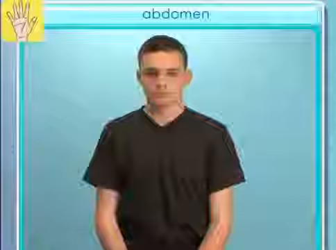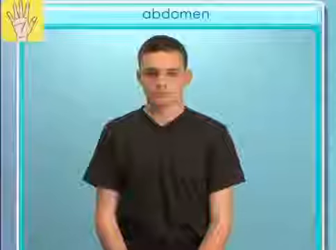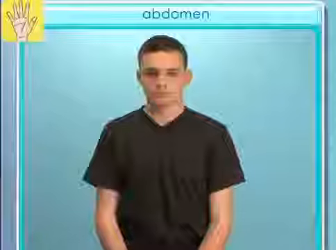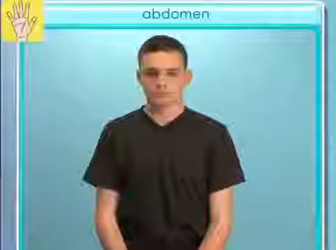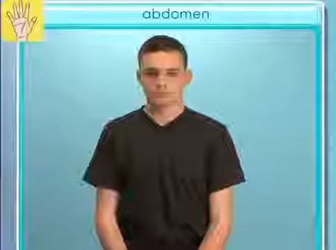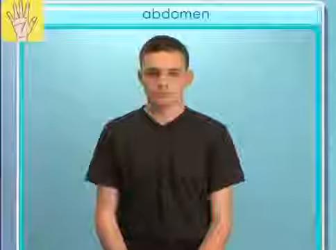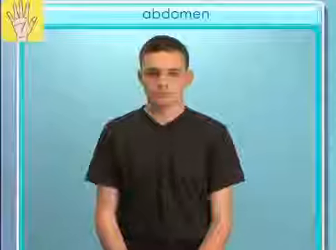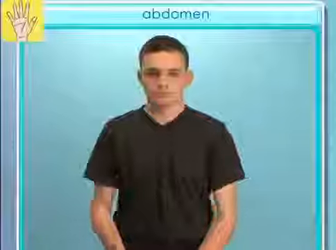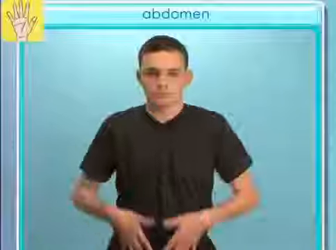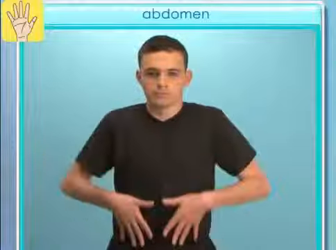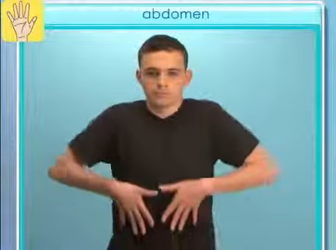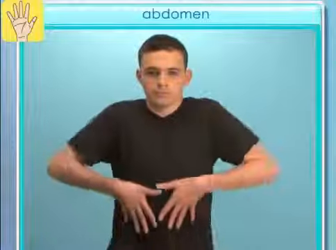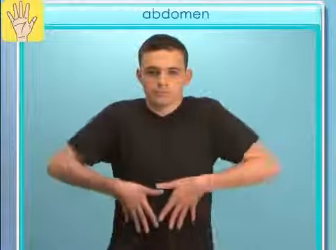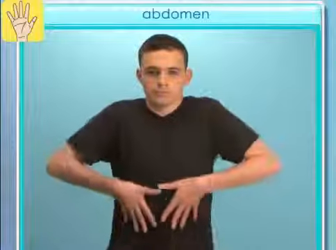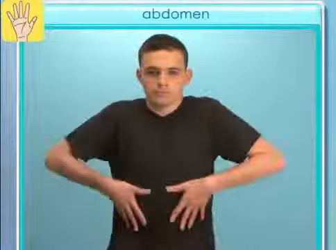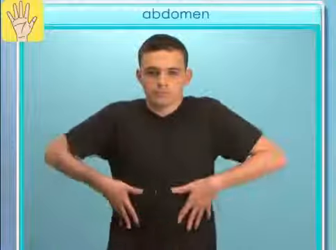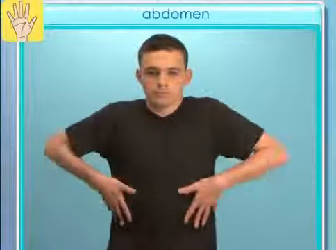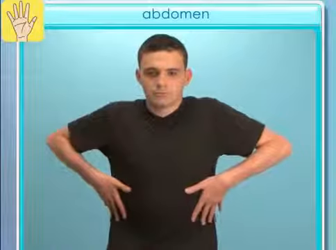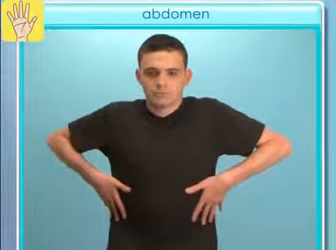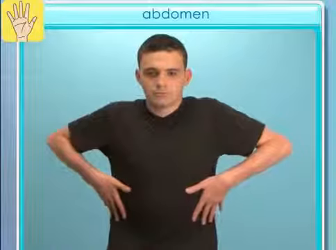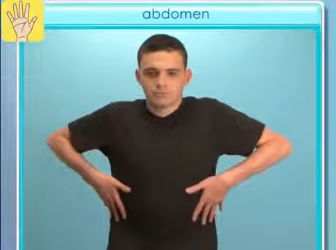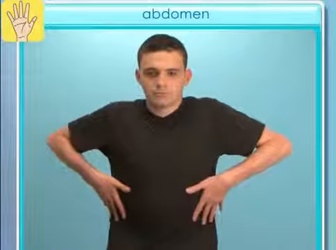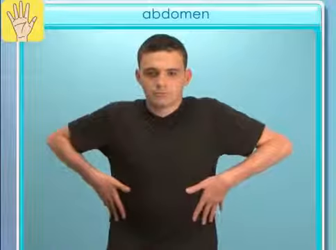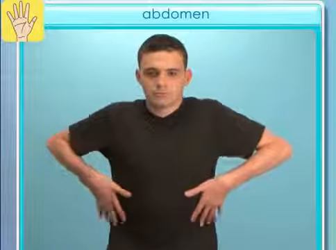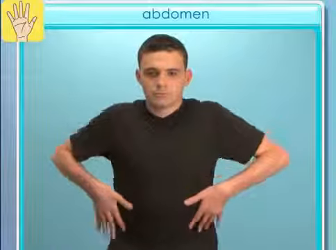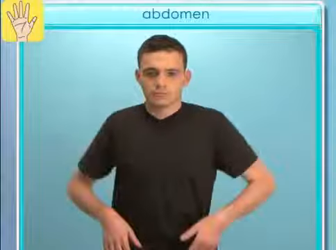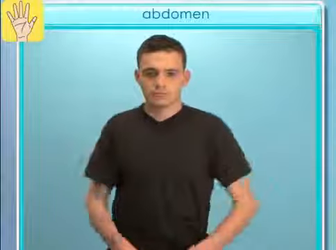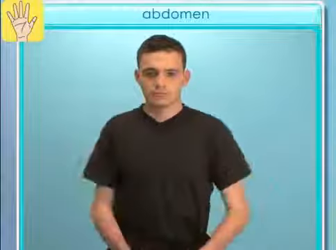ABDOMEN